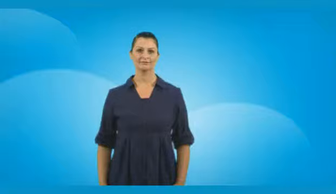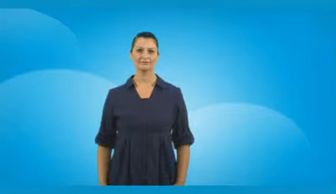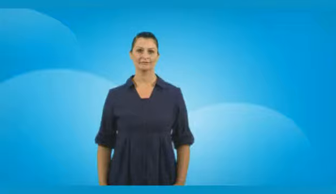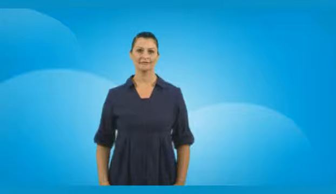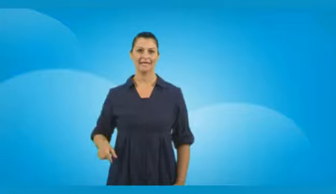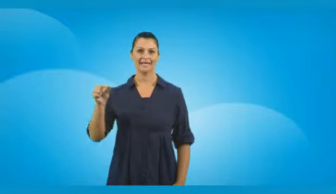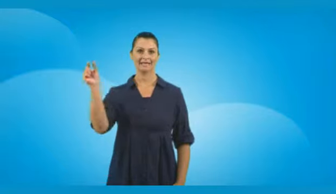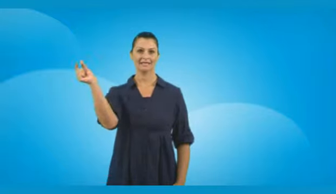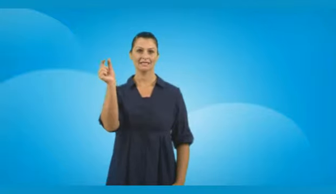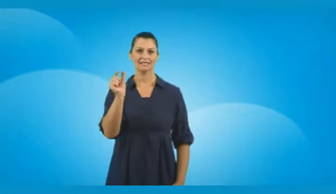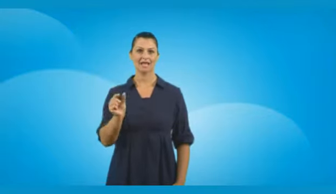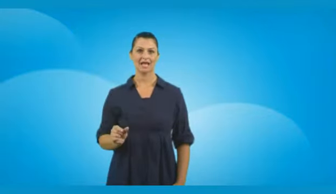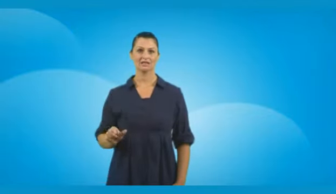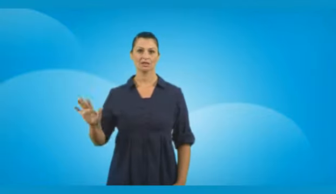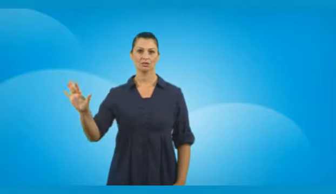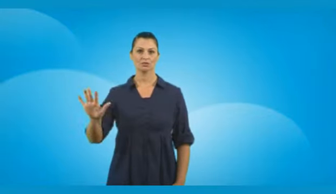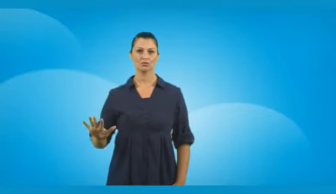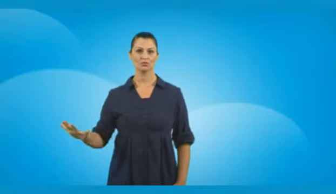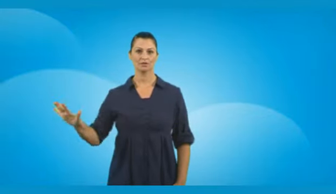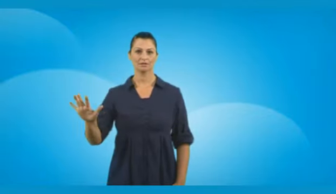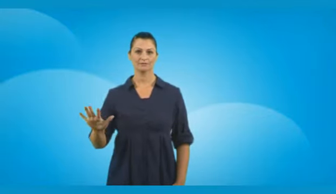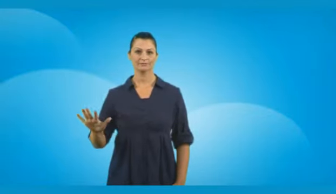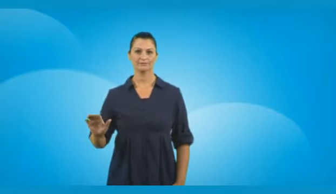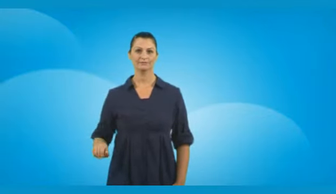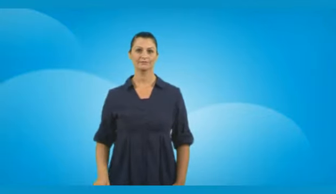Tiszántúl